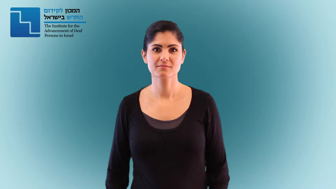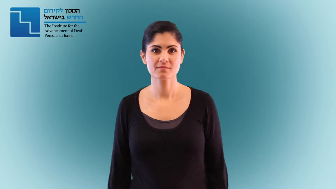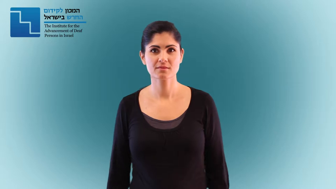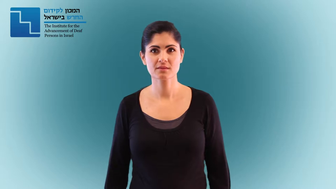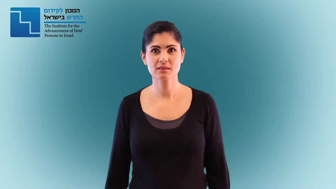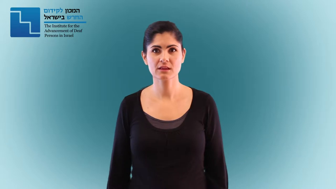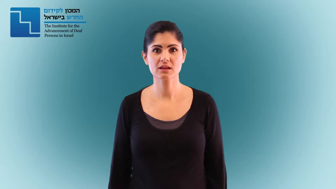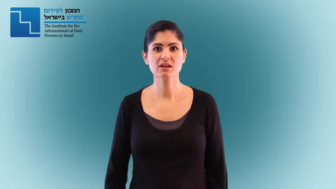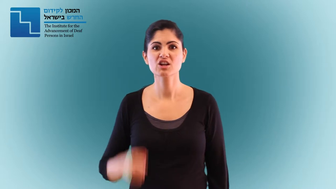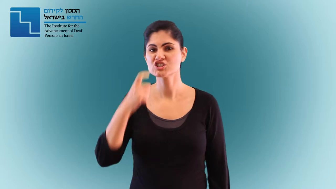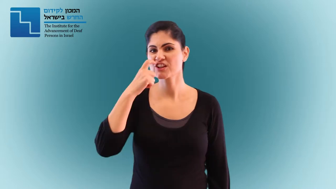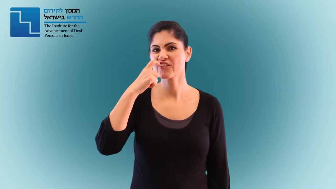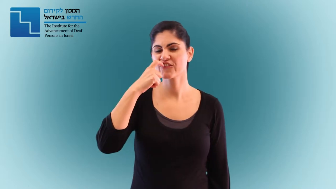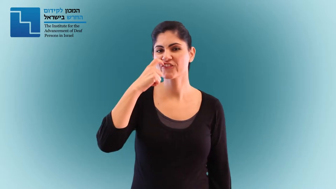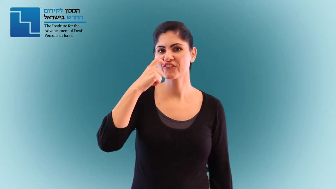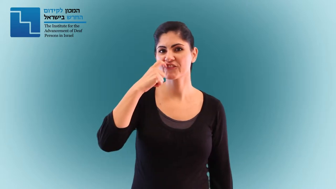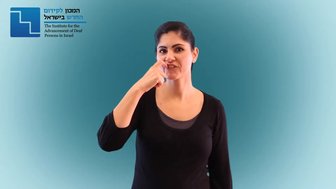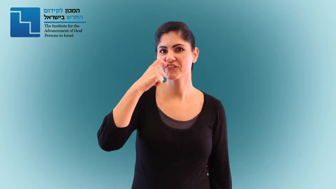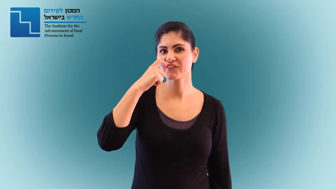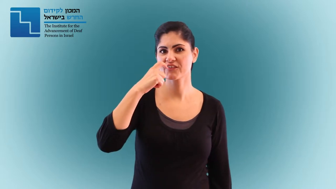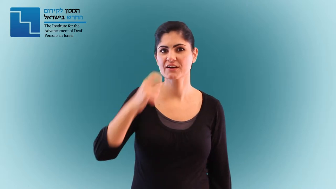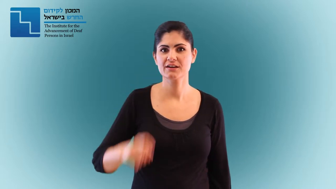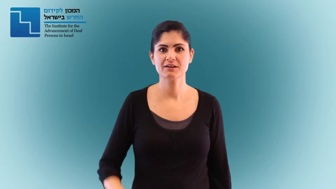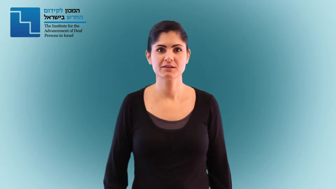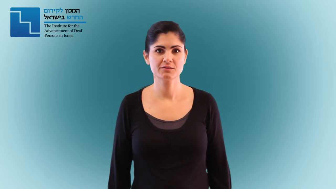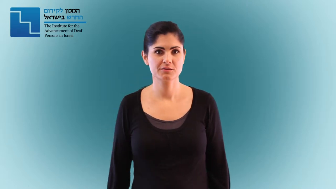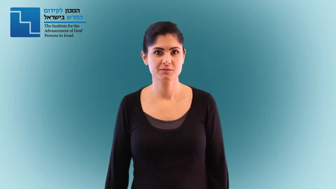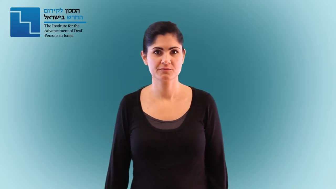שיננית